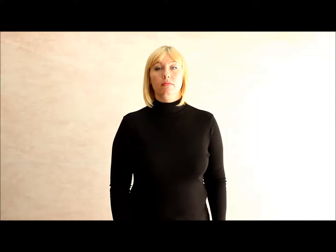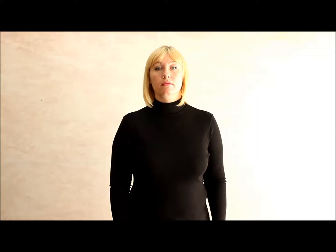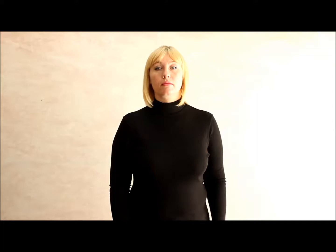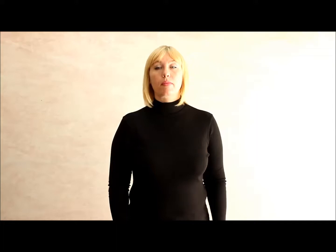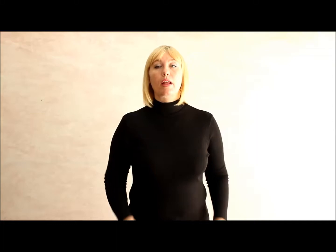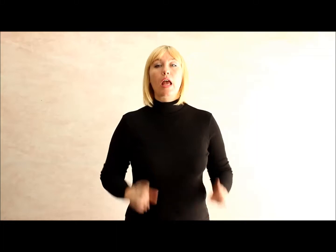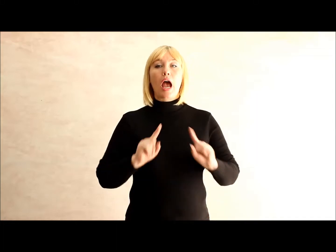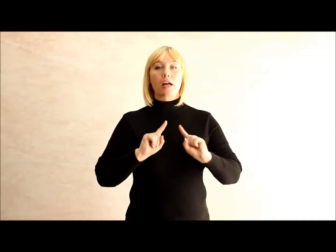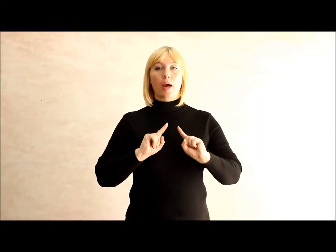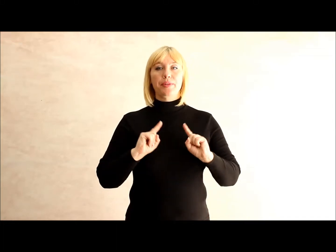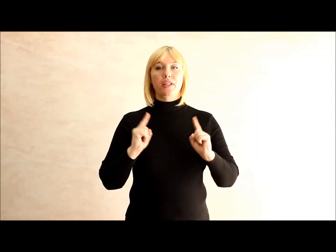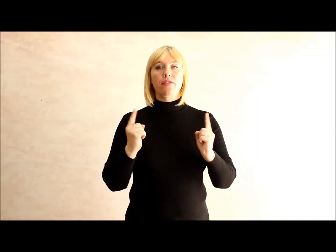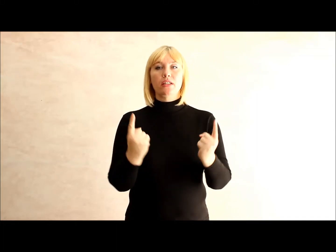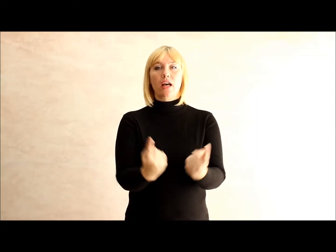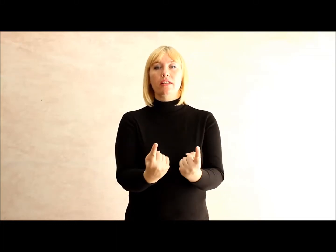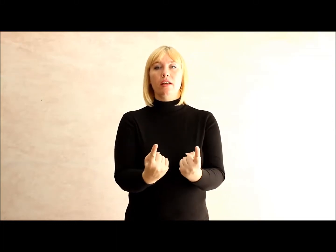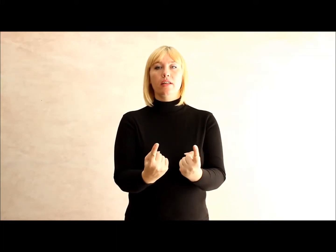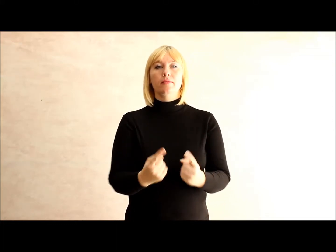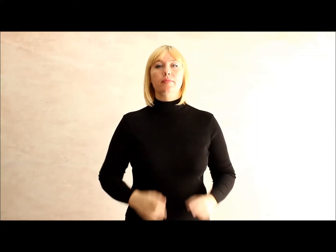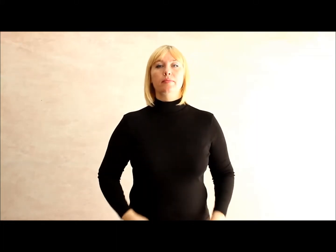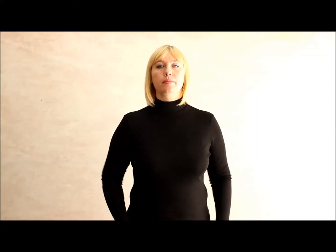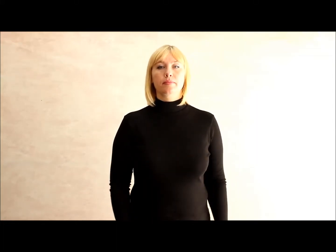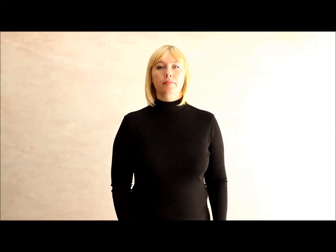Captivitate